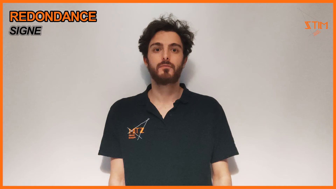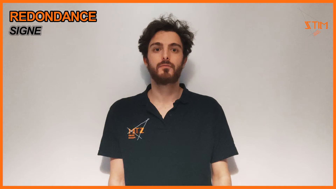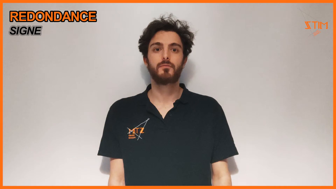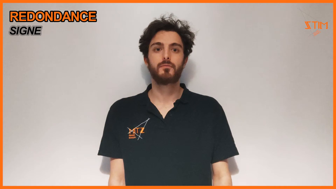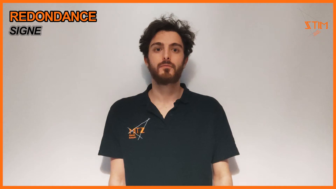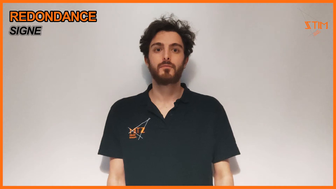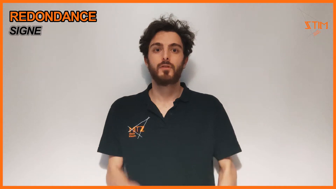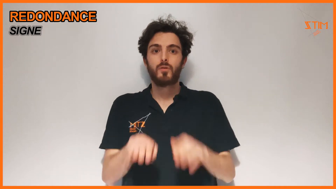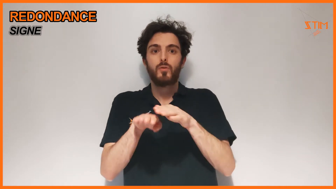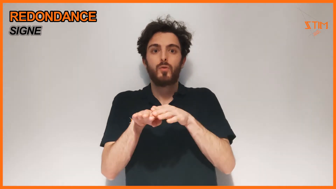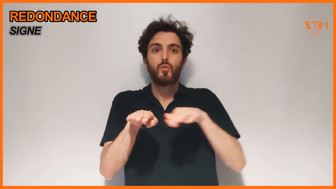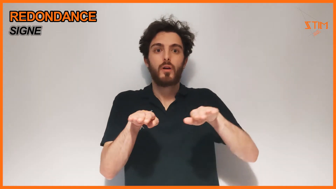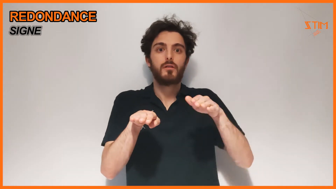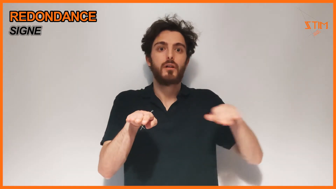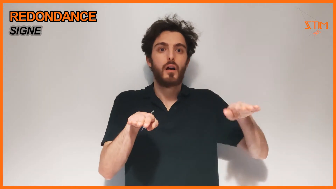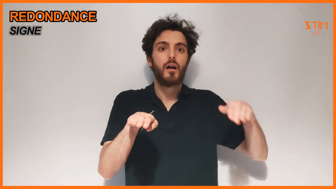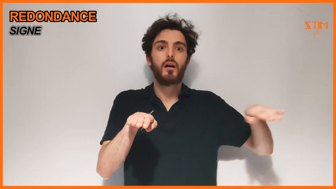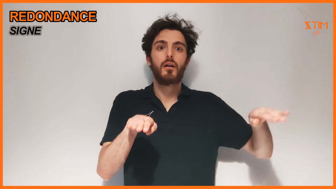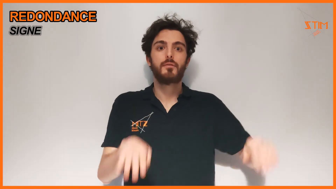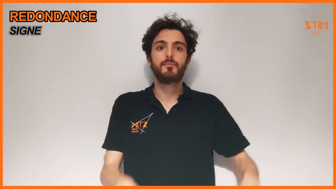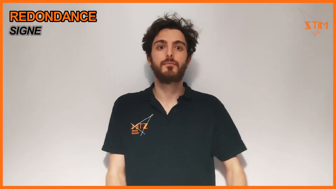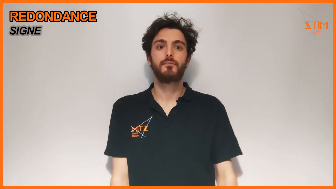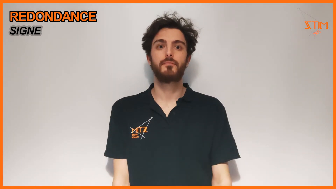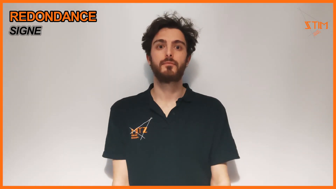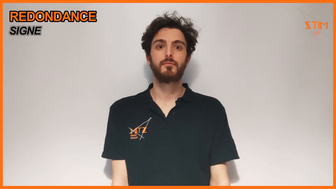Redondance